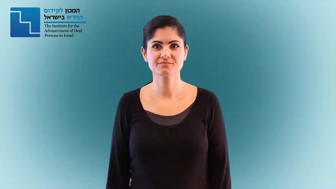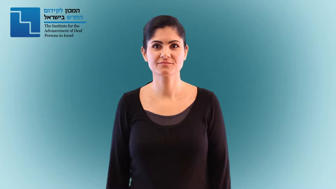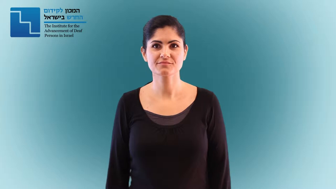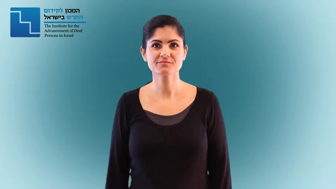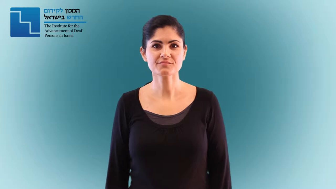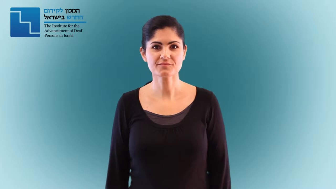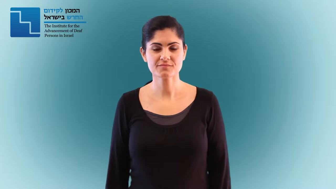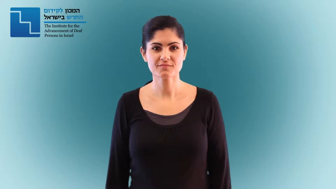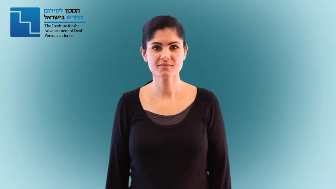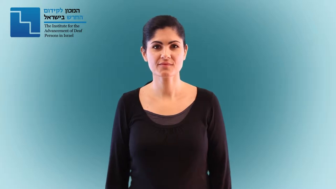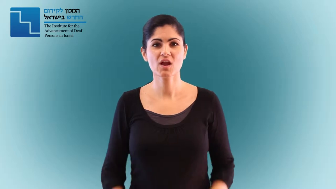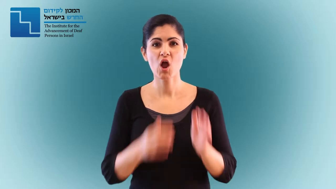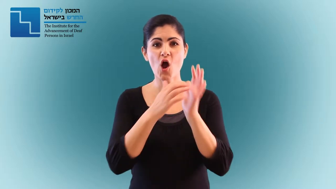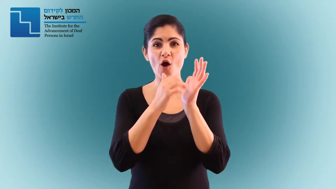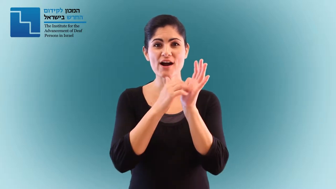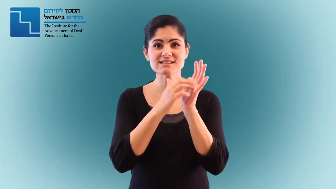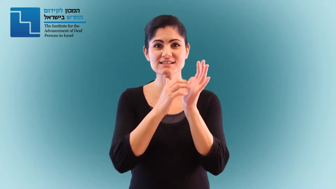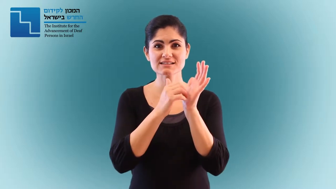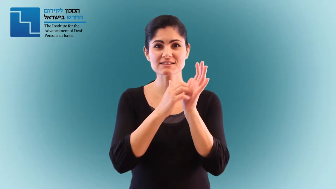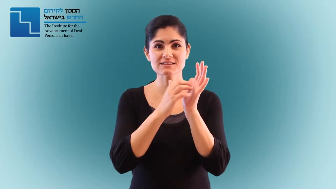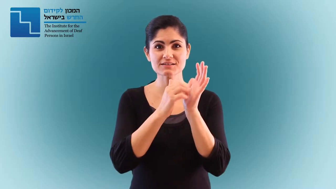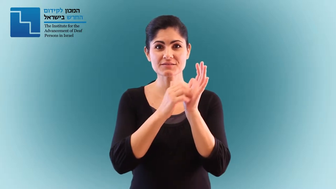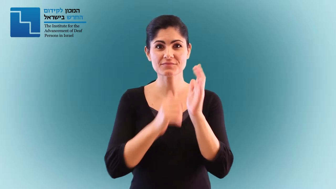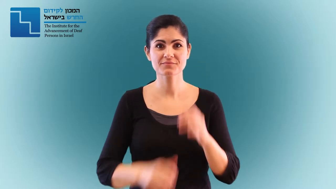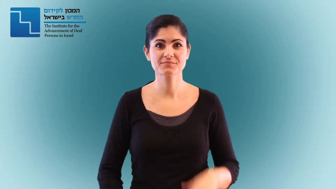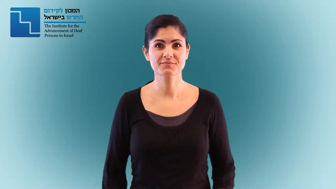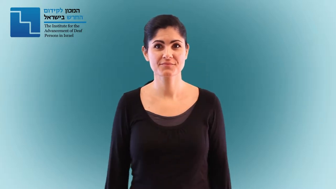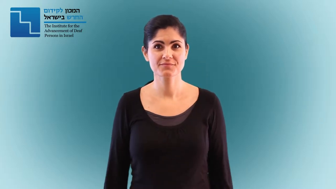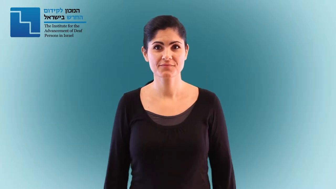אורז